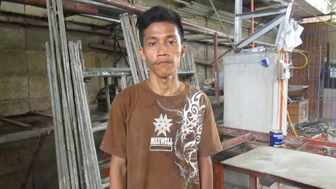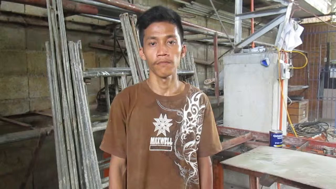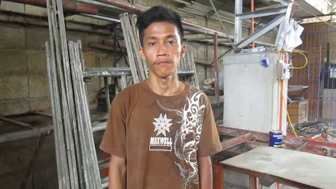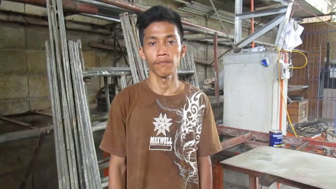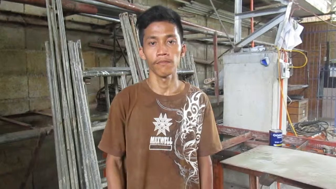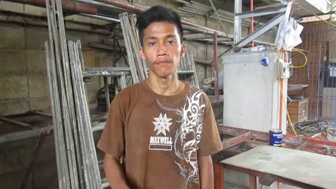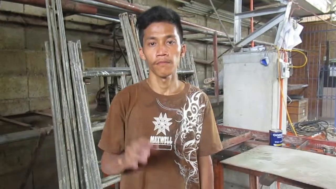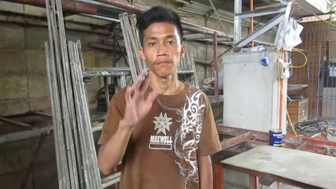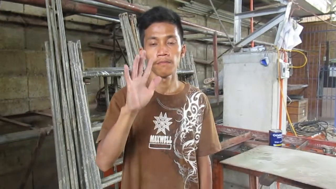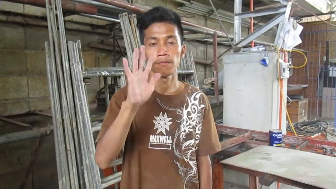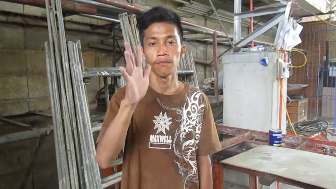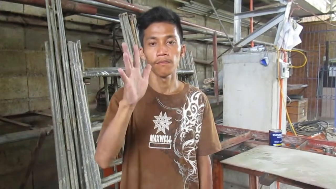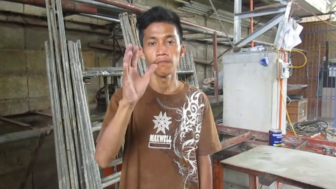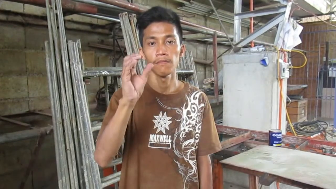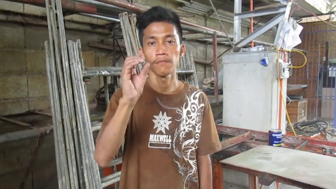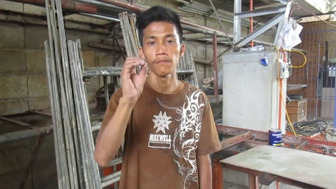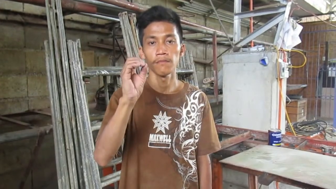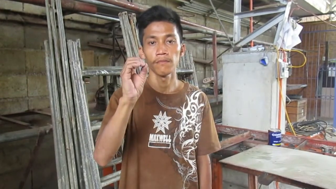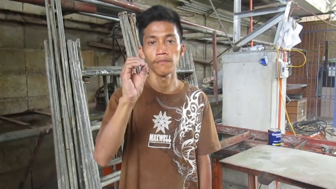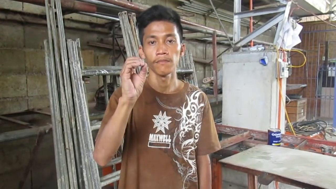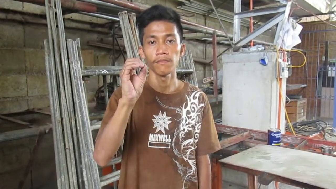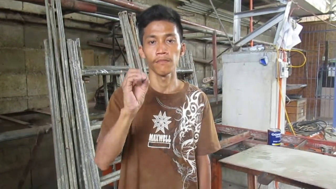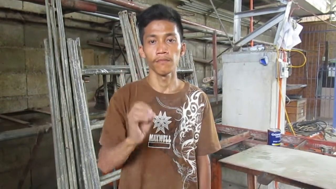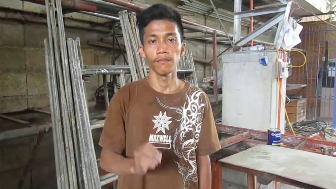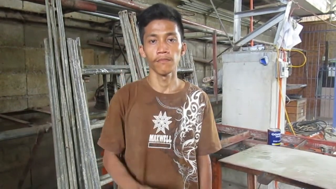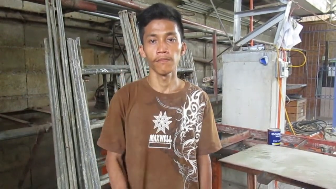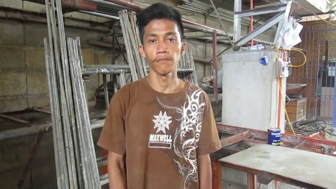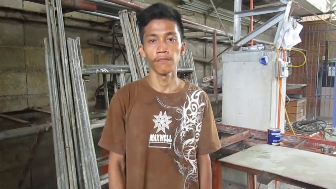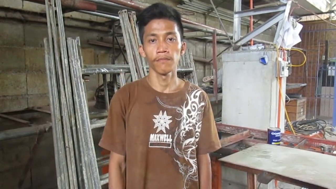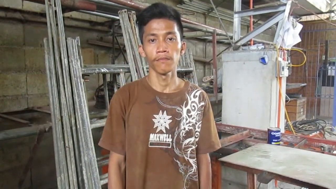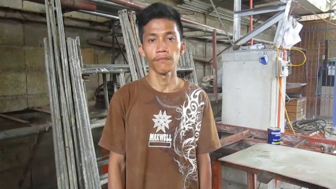50